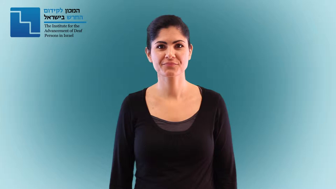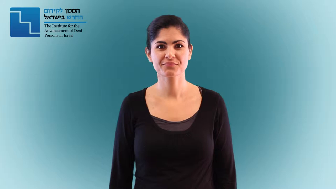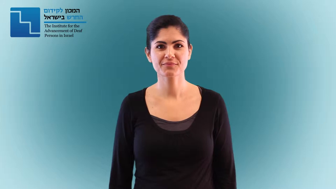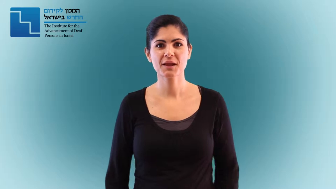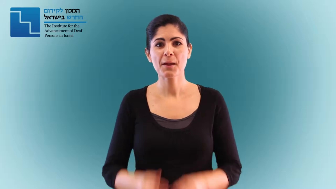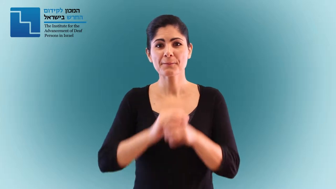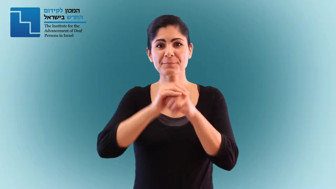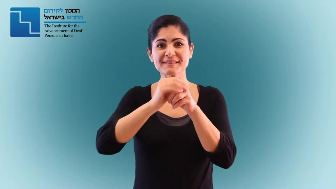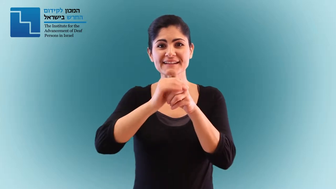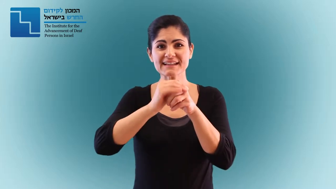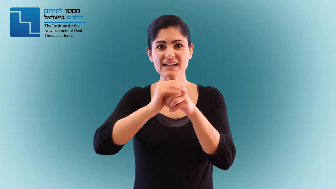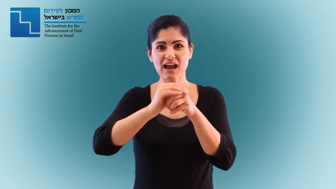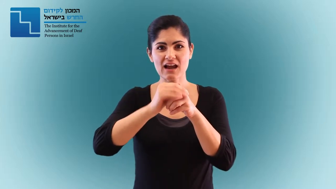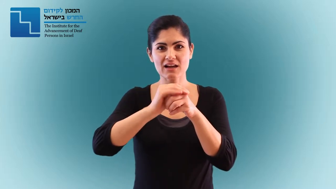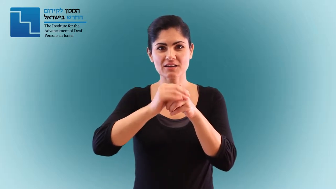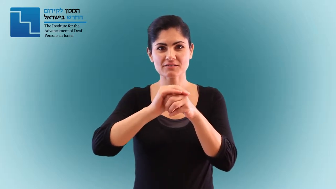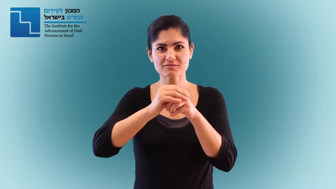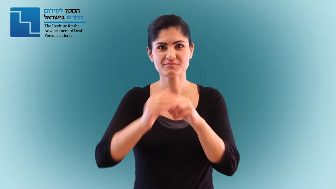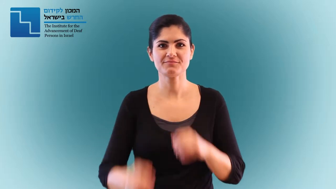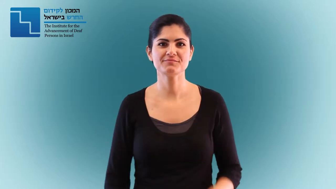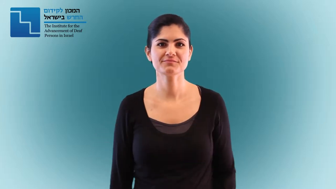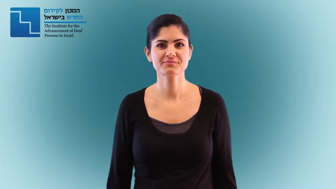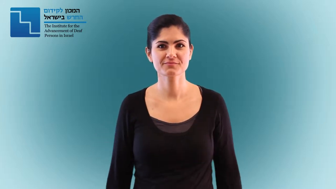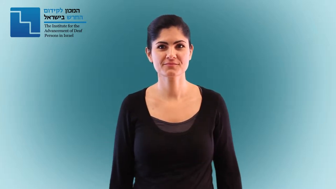פטרייה